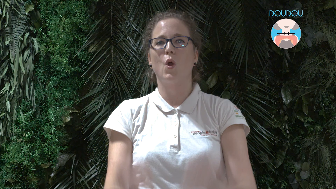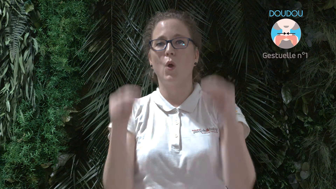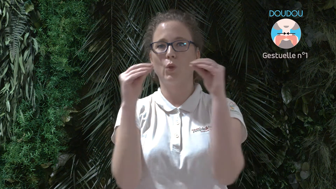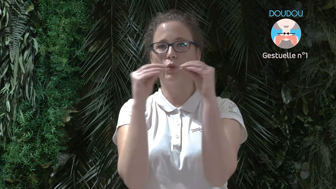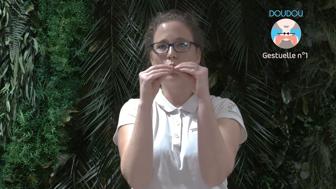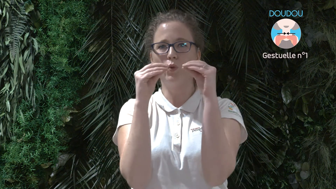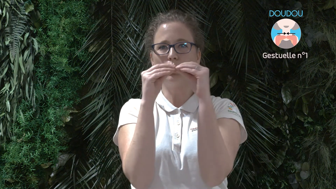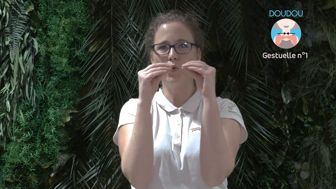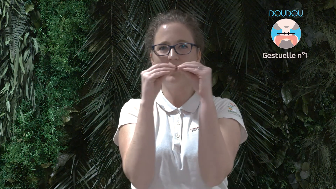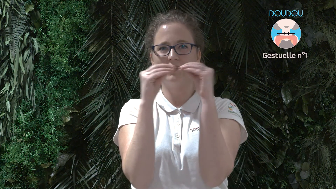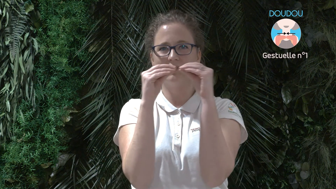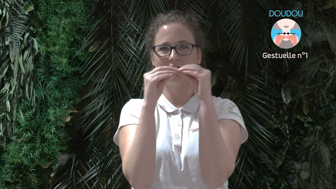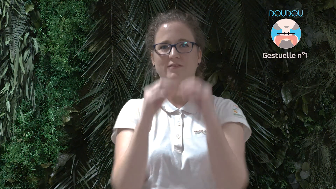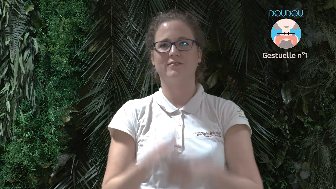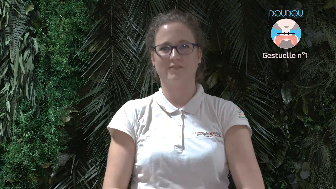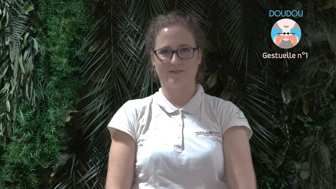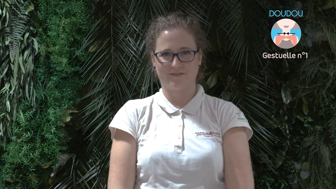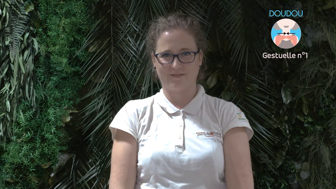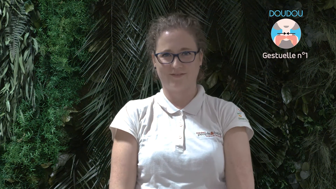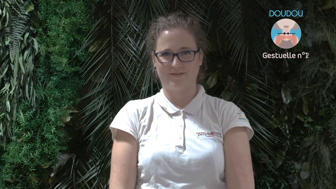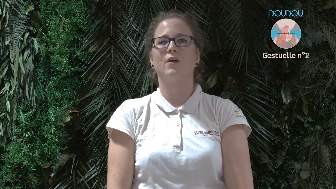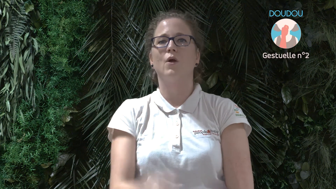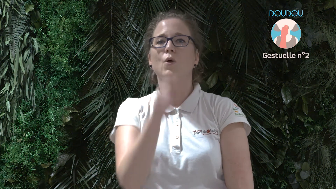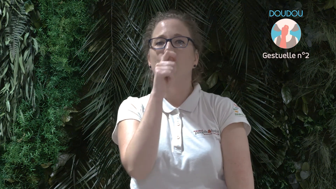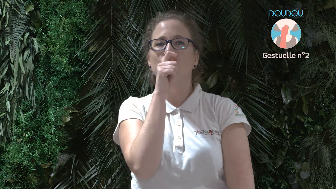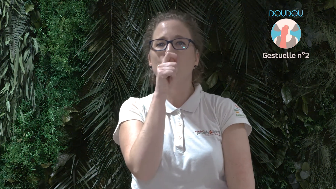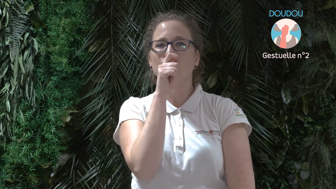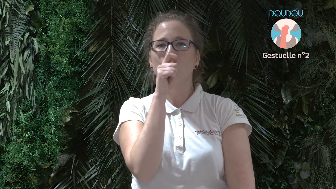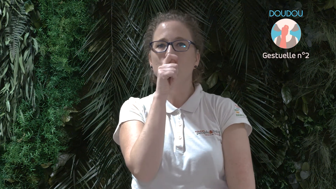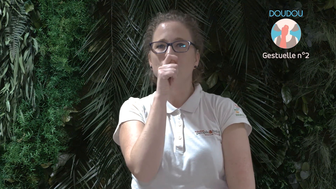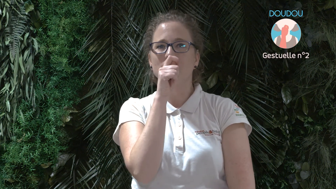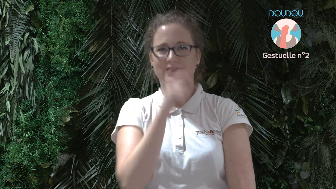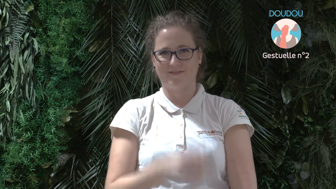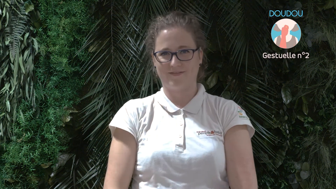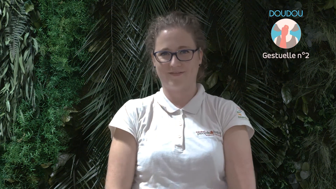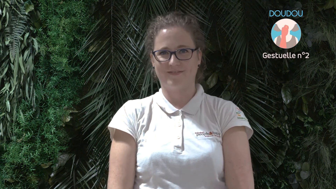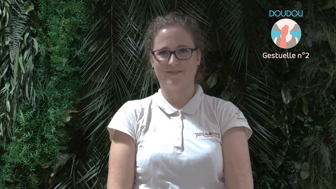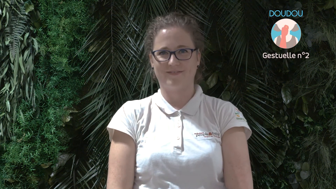doudou